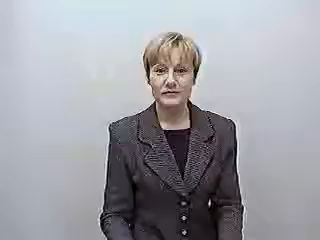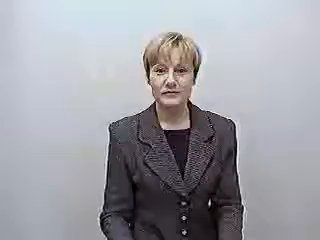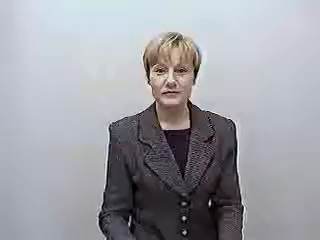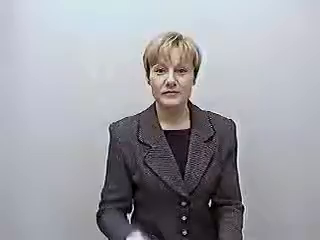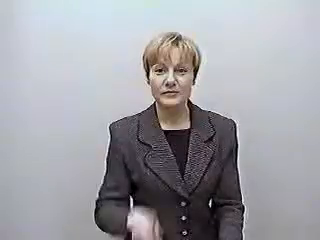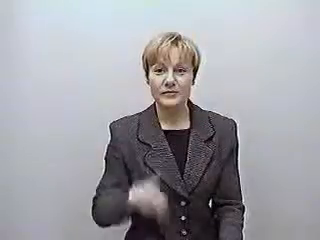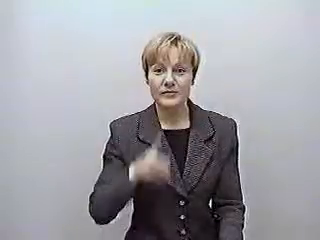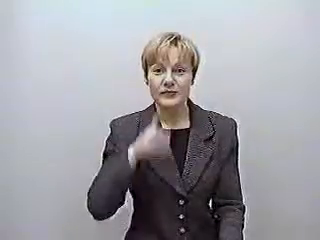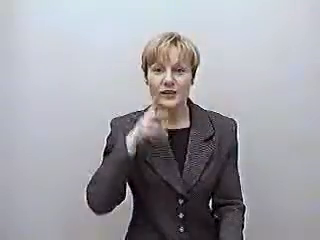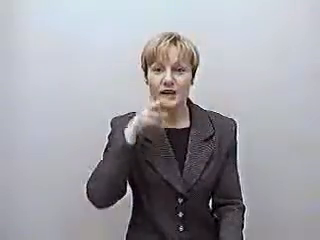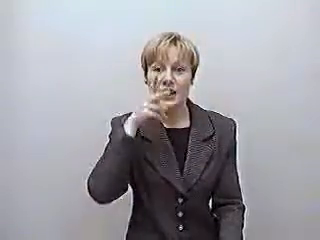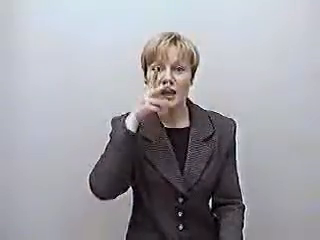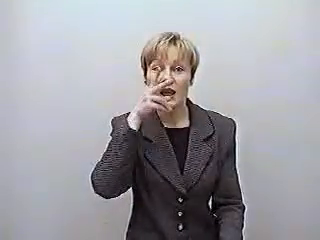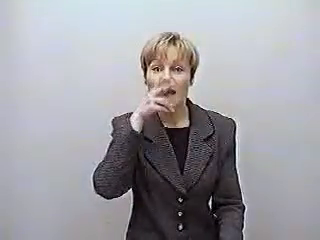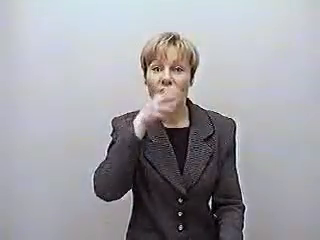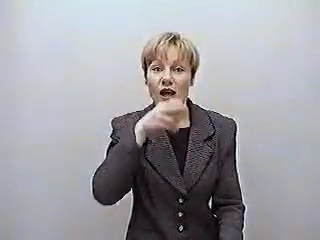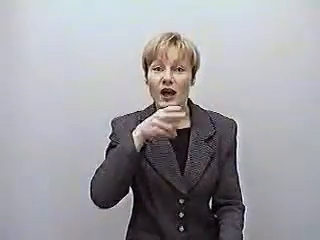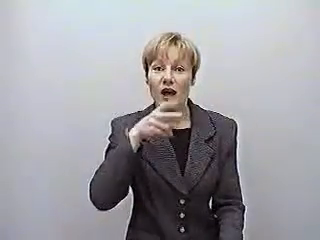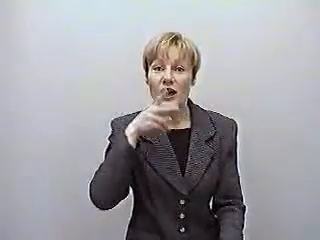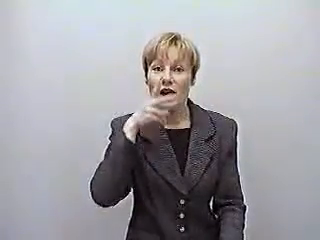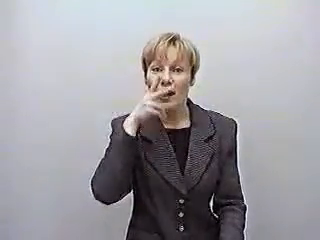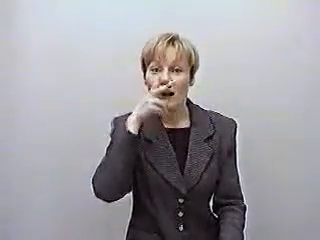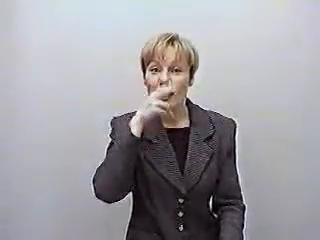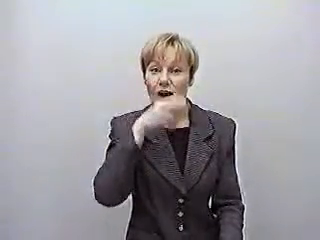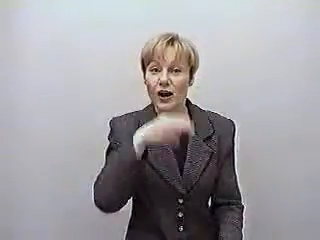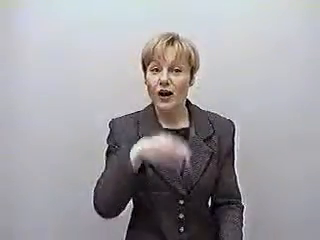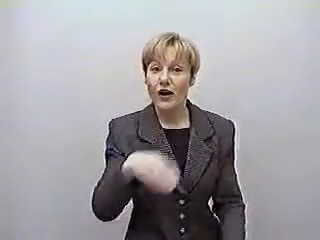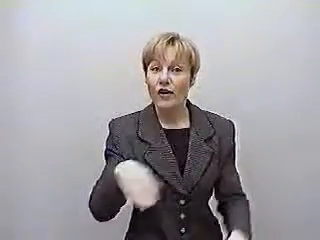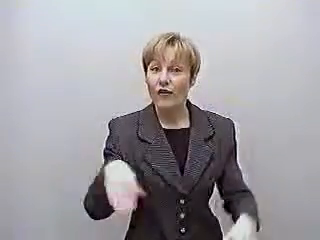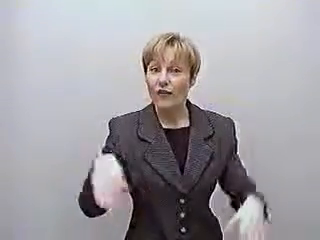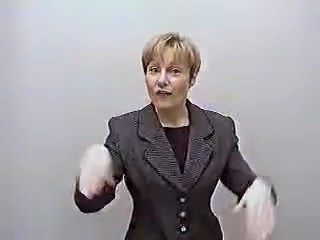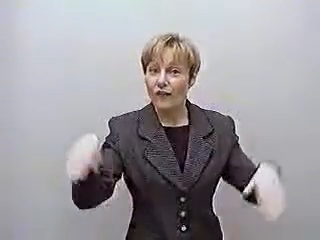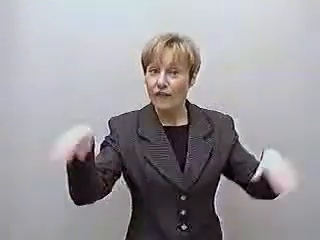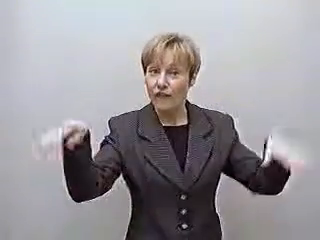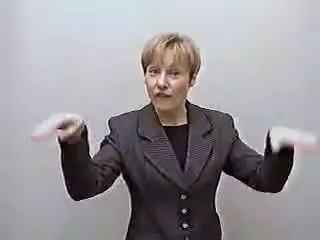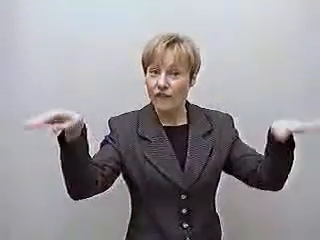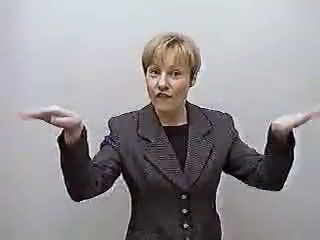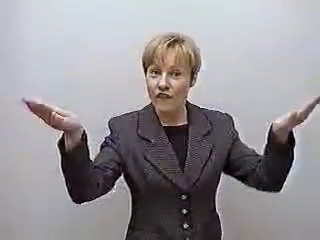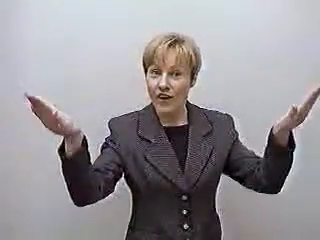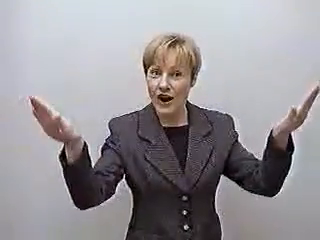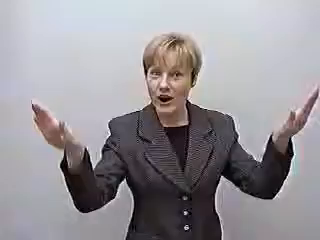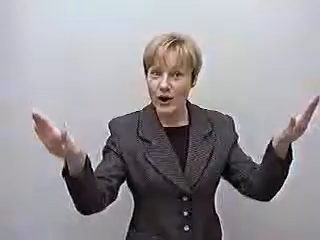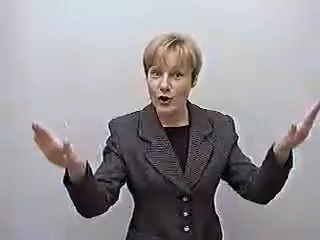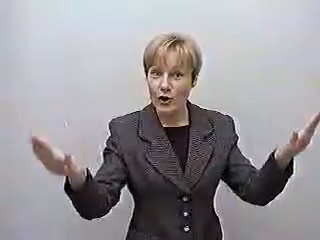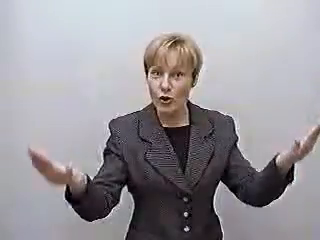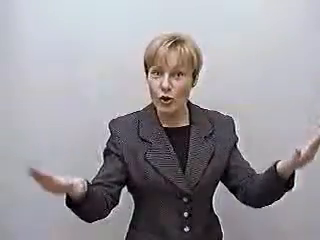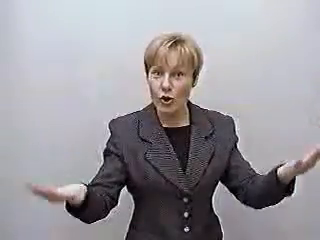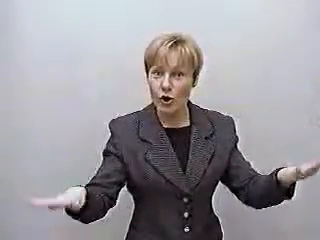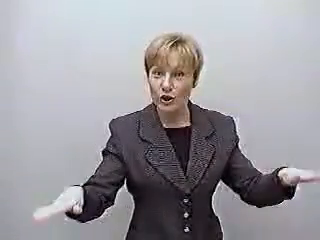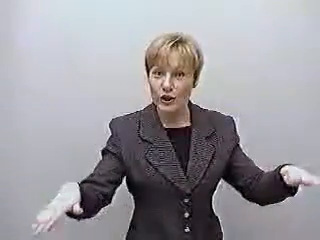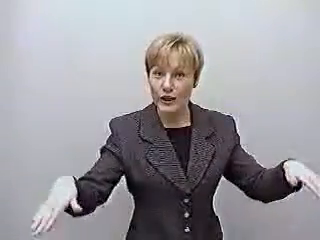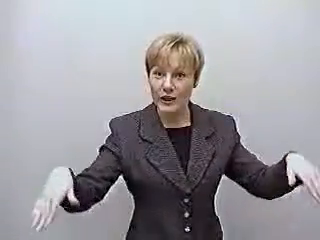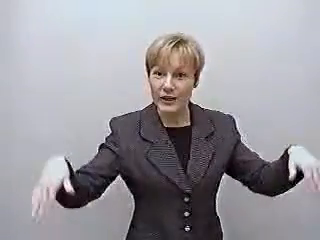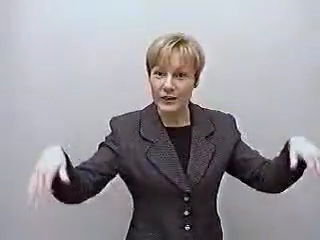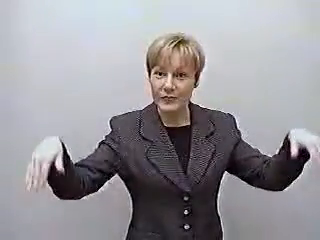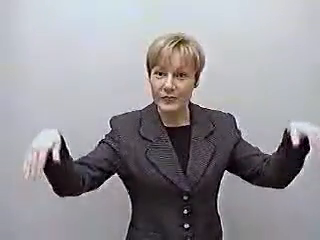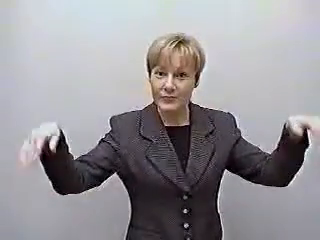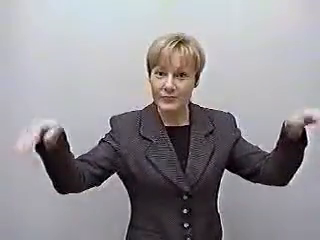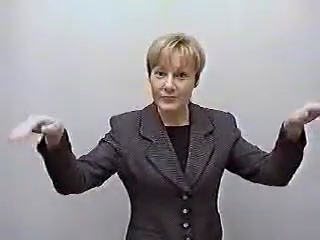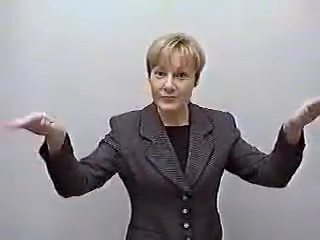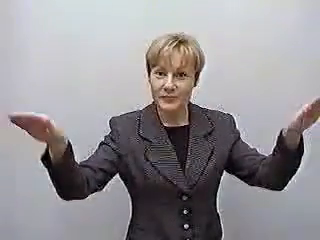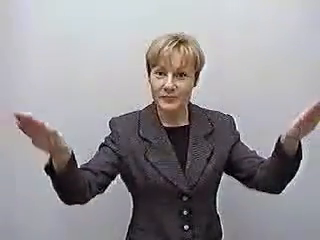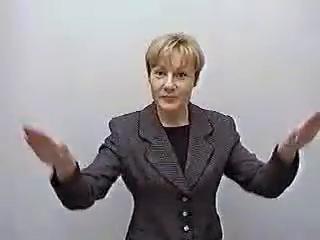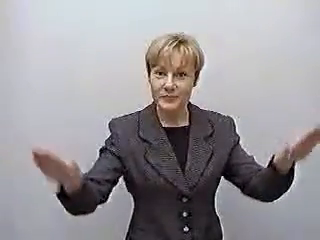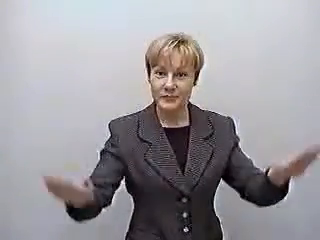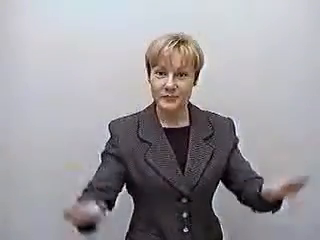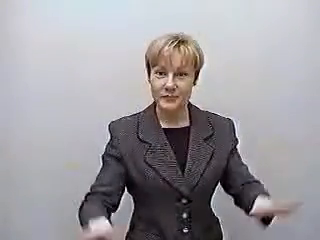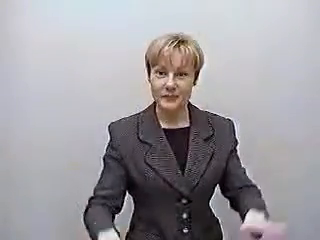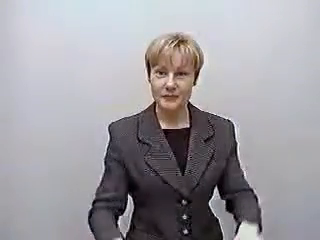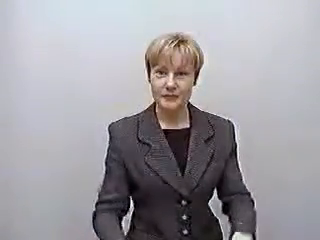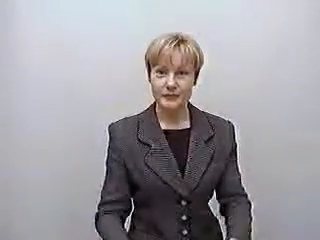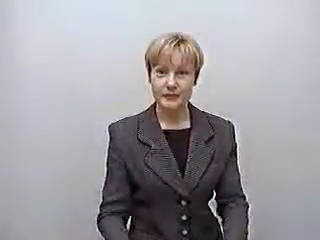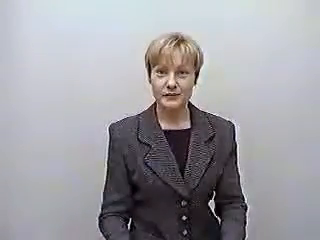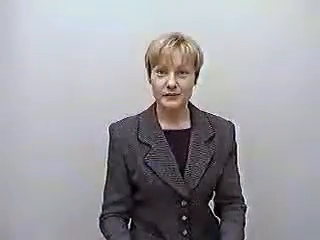ворона